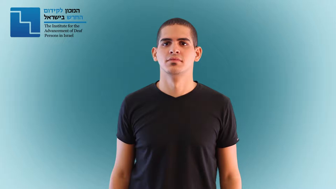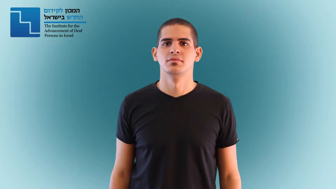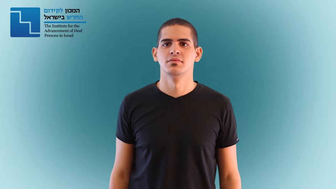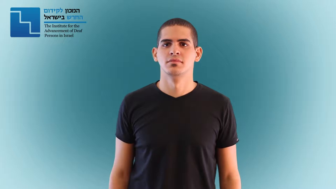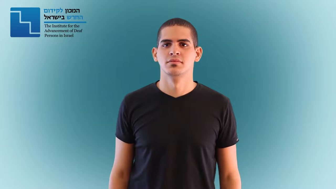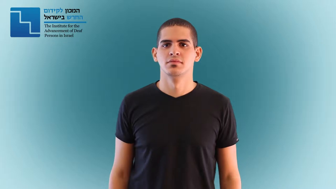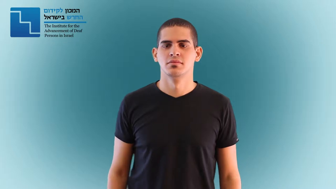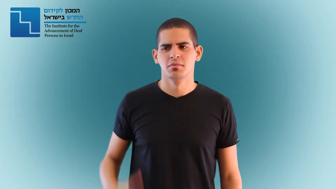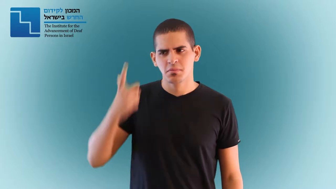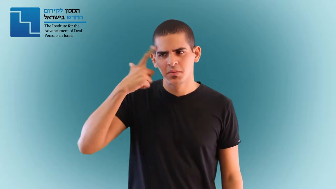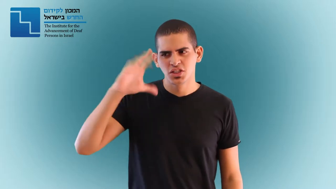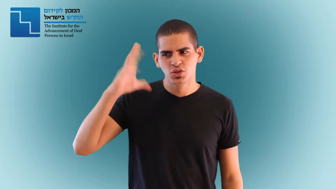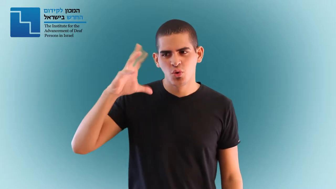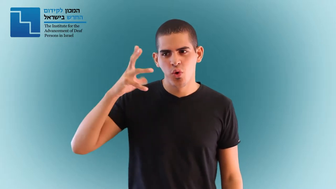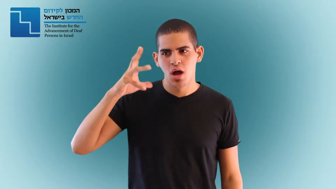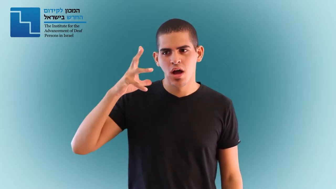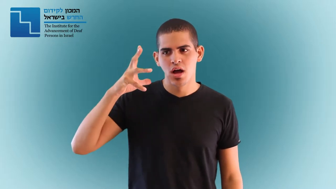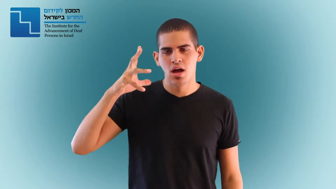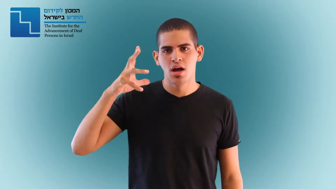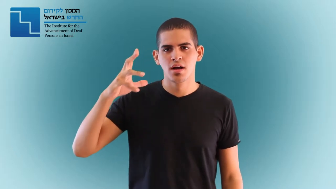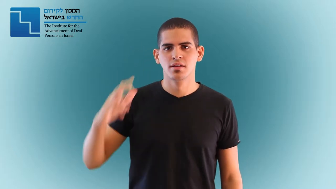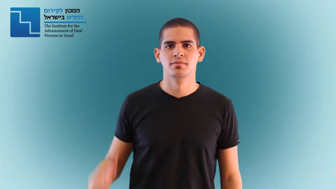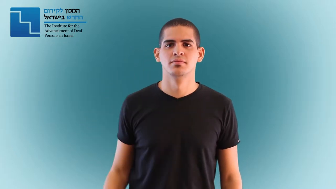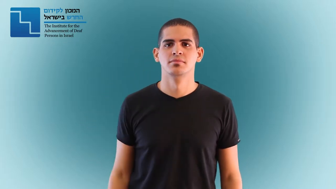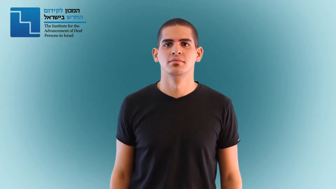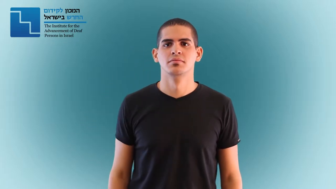משוגע